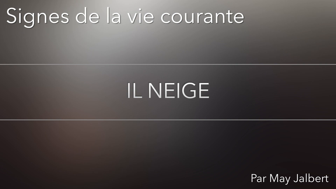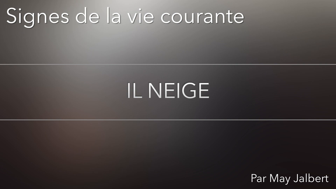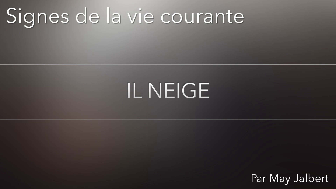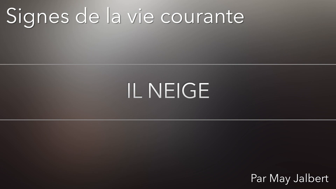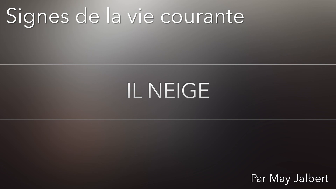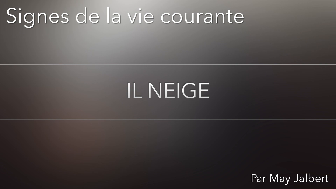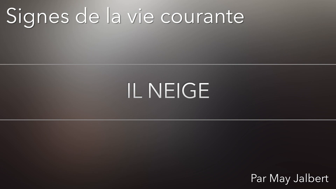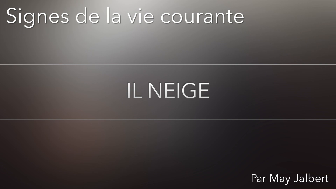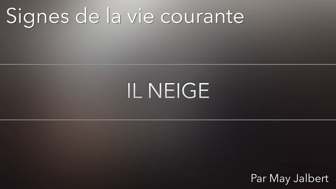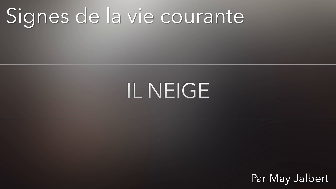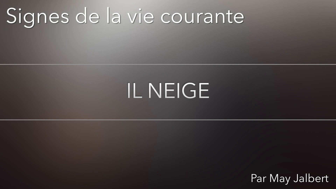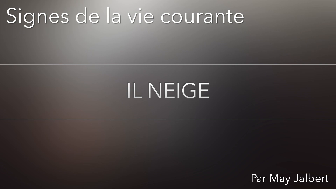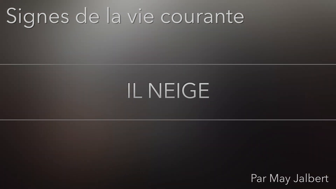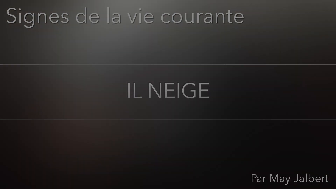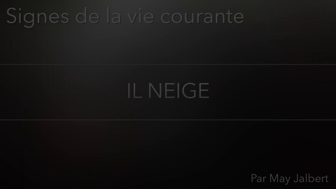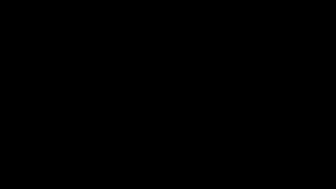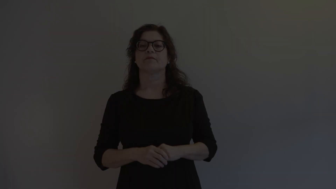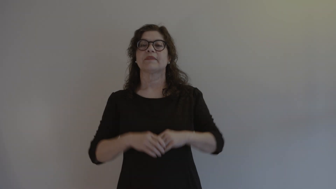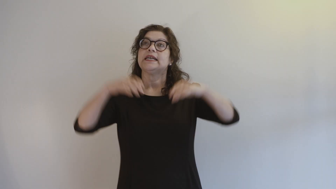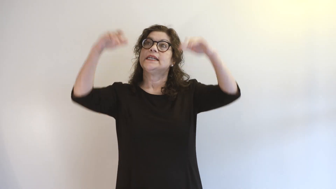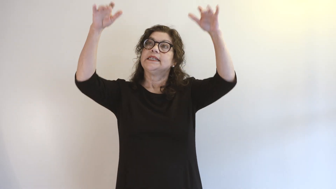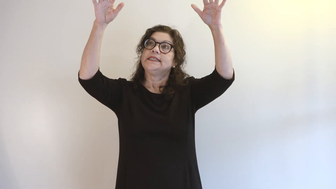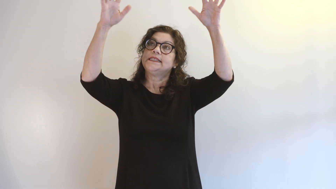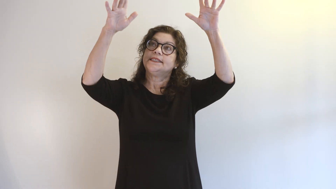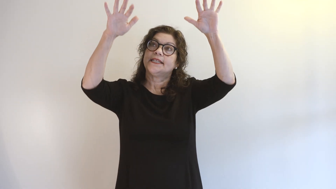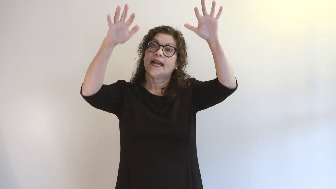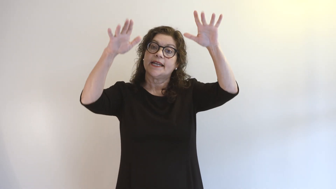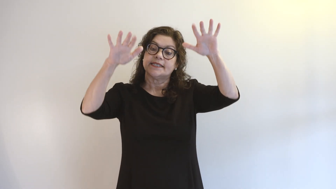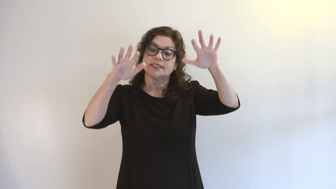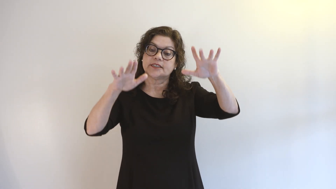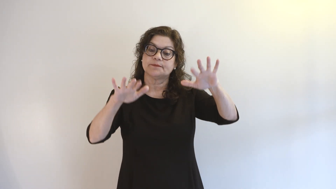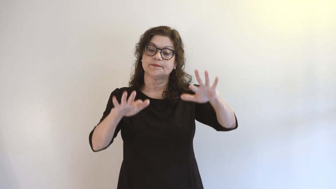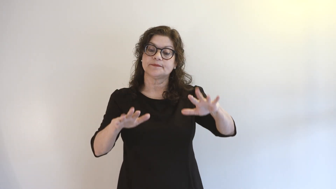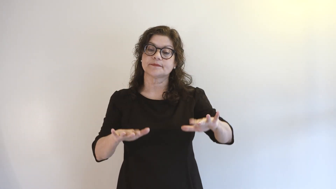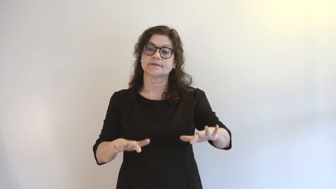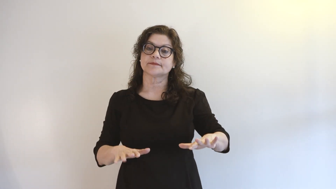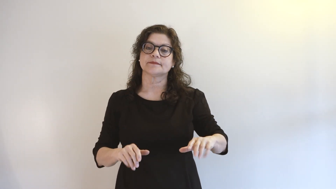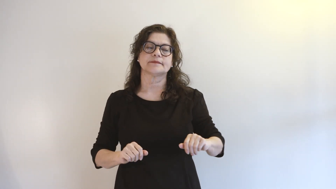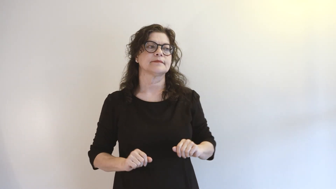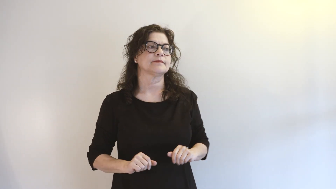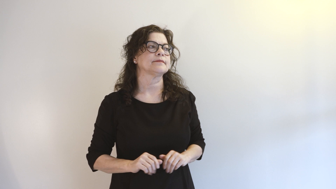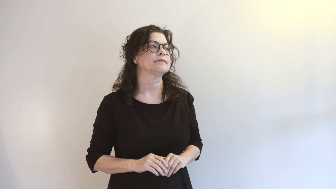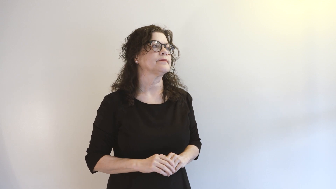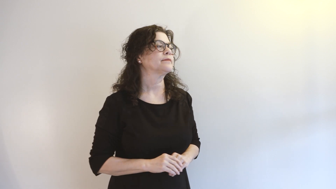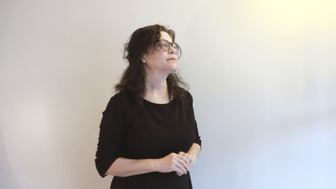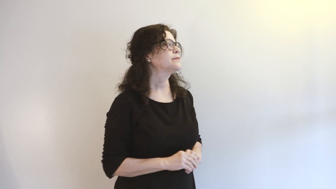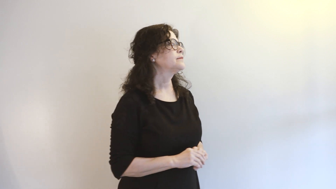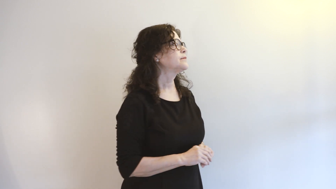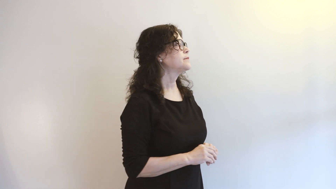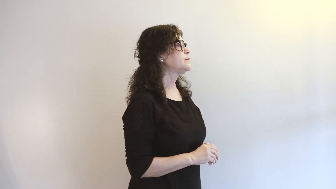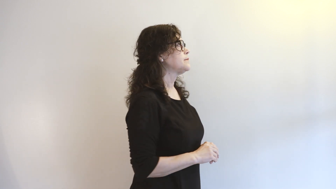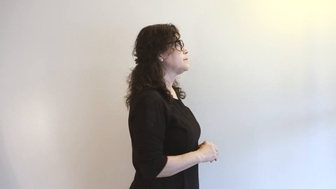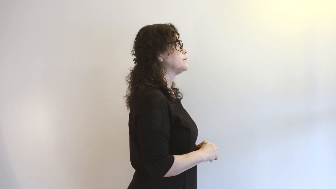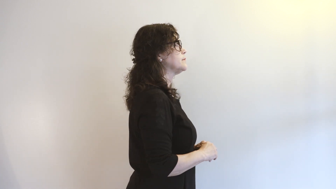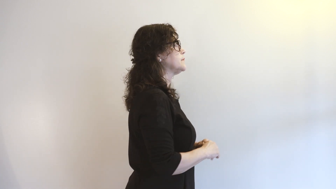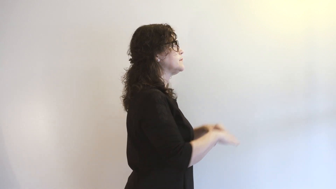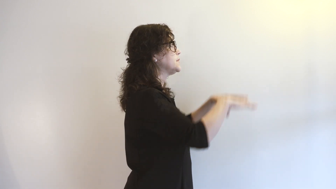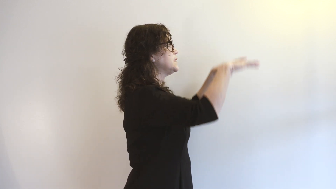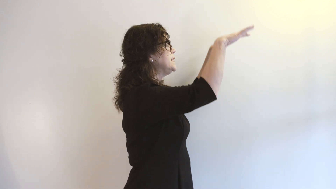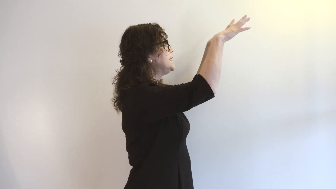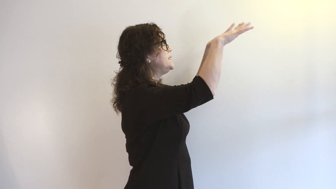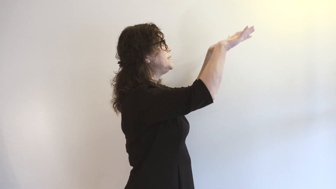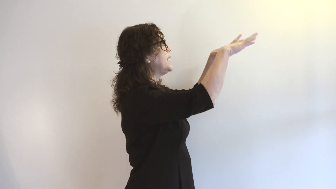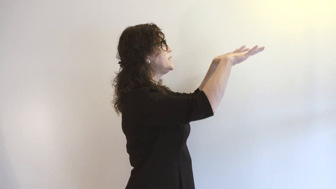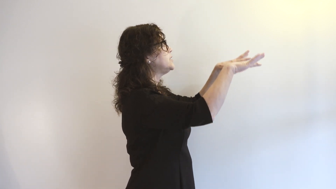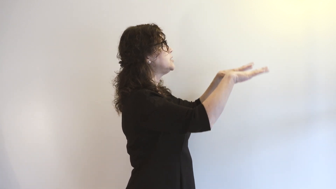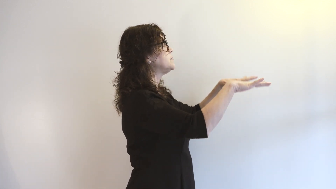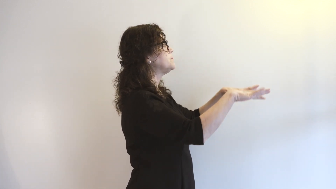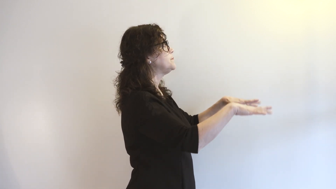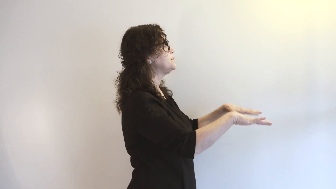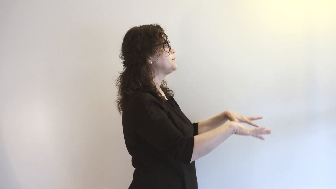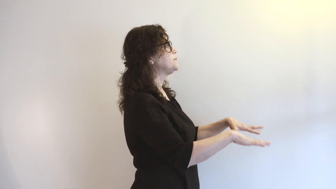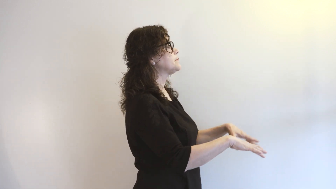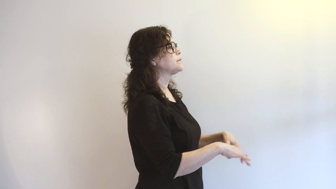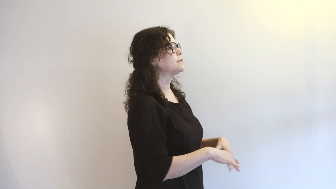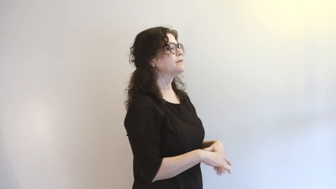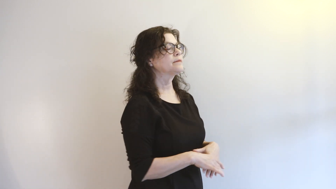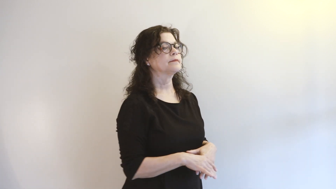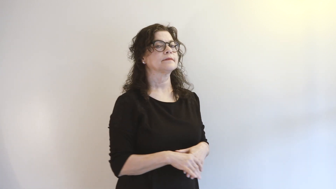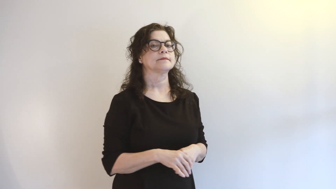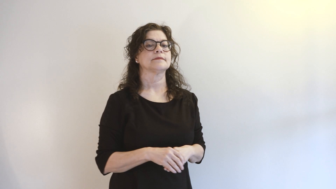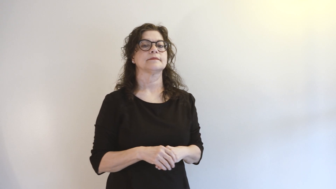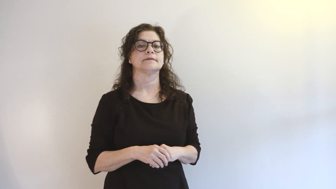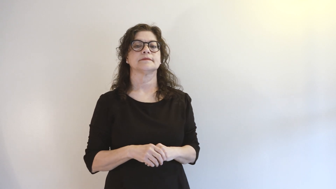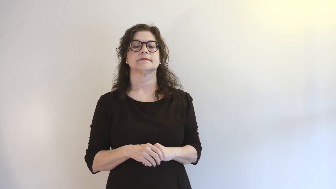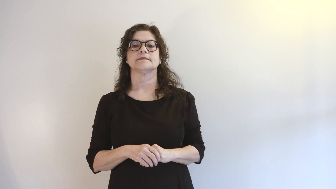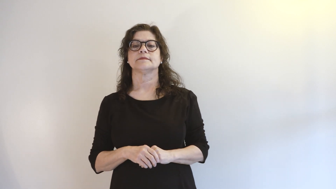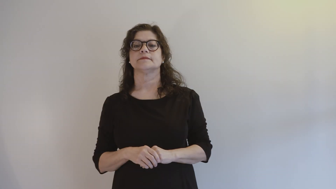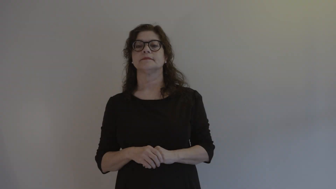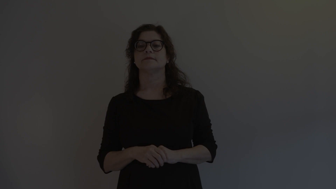Il neige